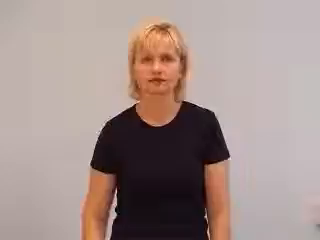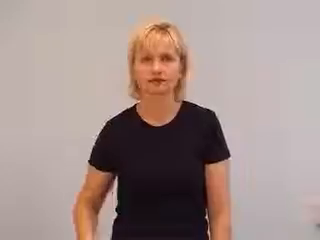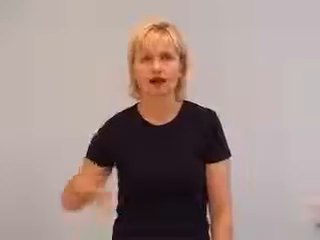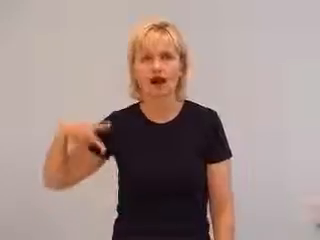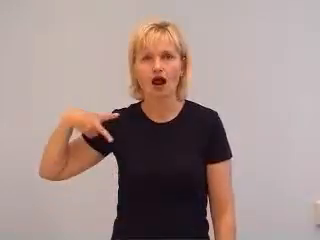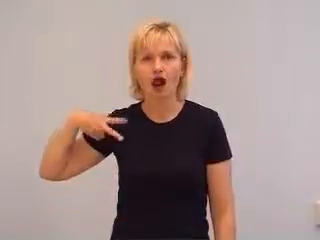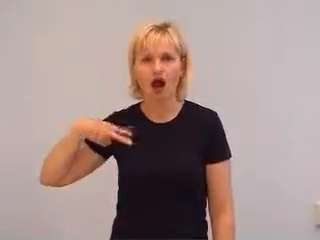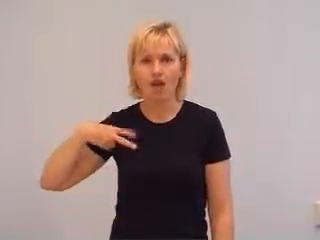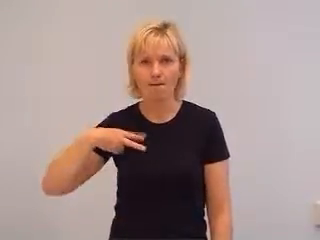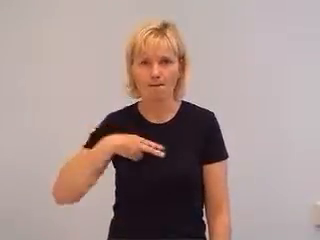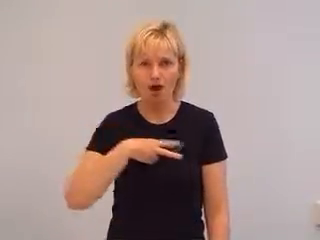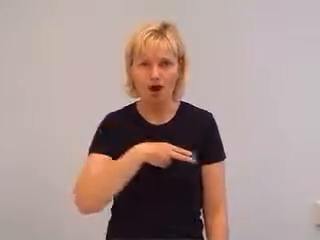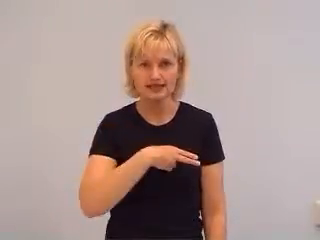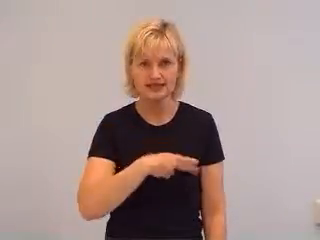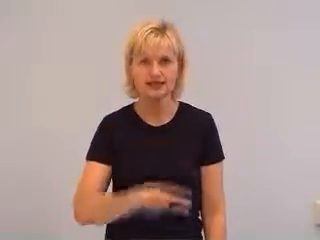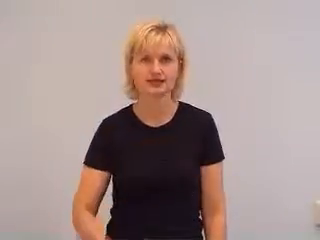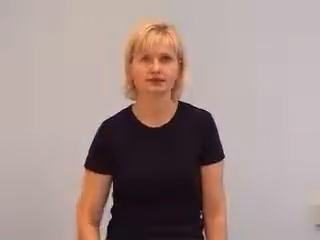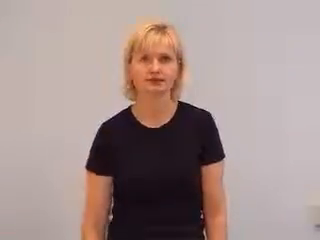lammas